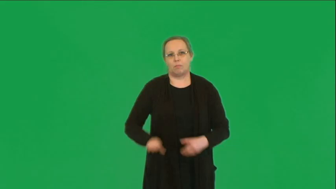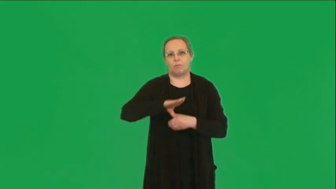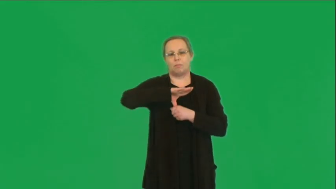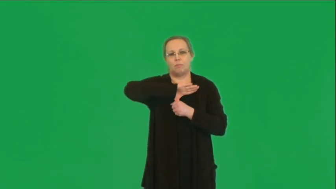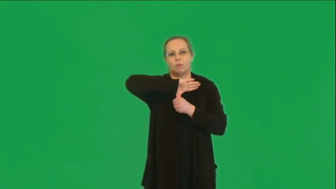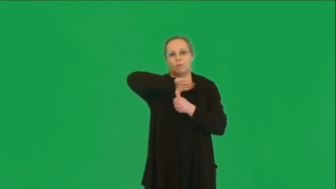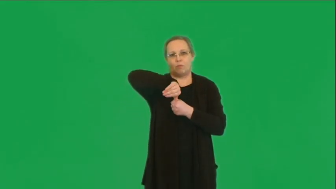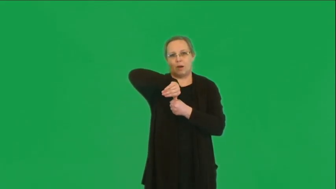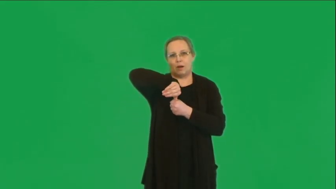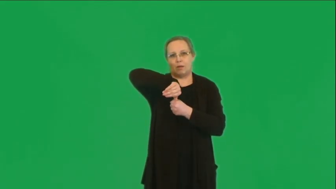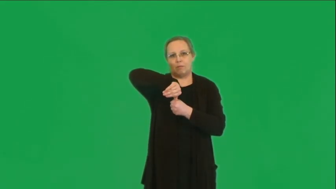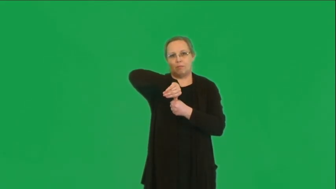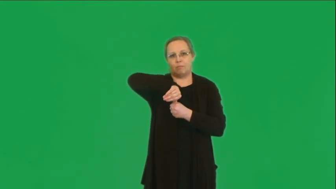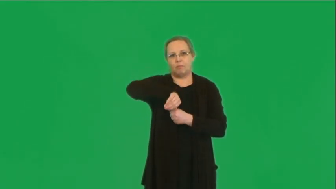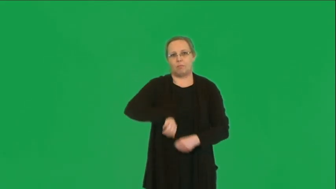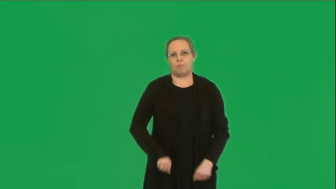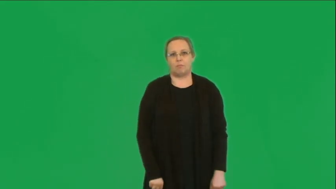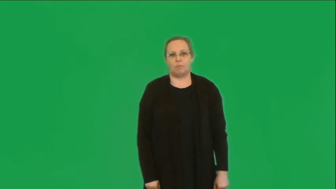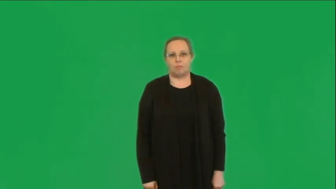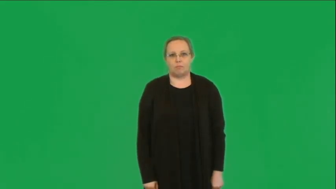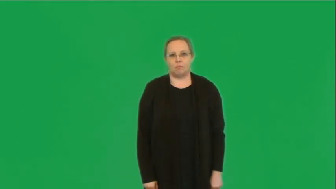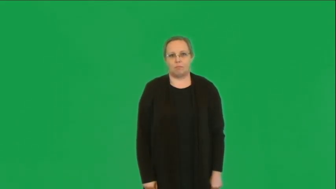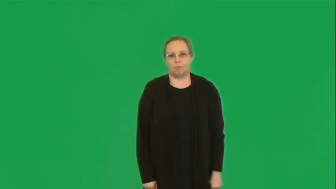flaga